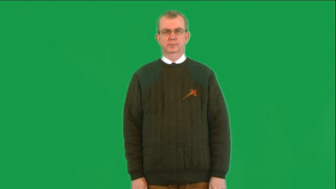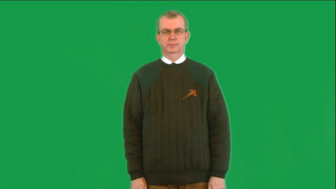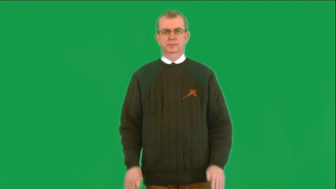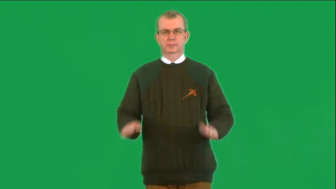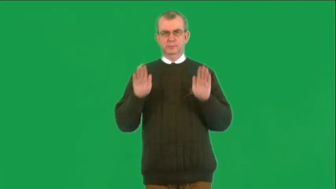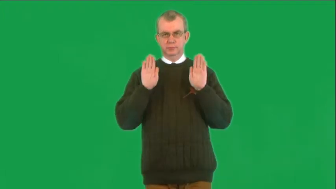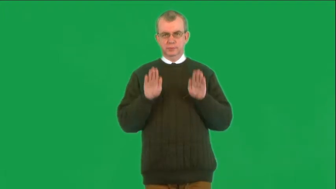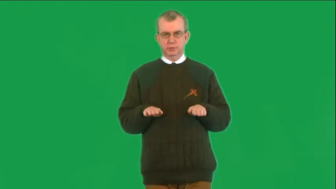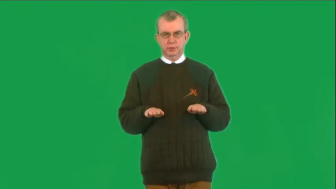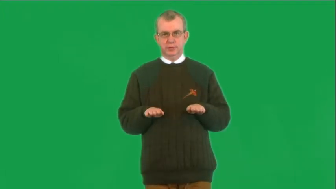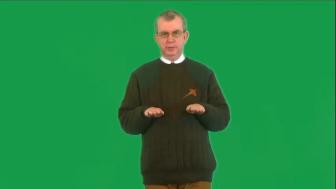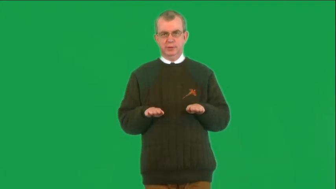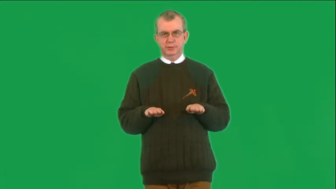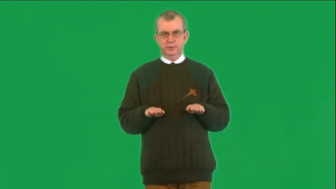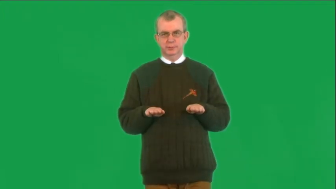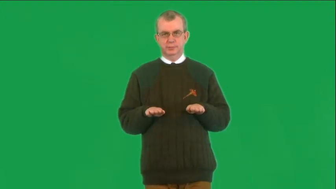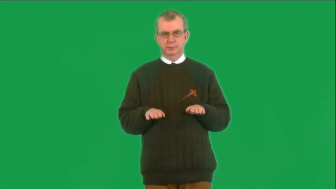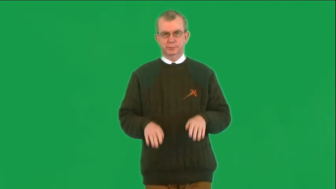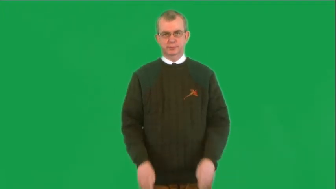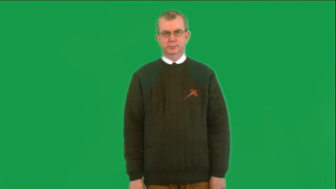zostawać